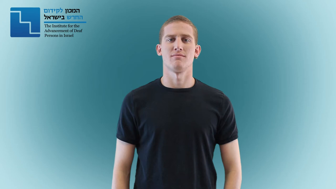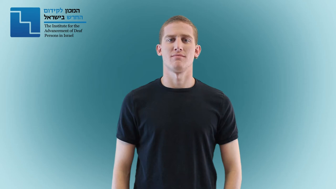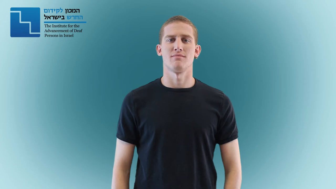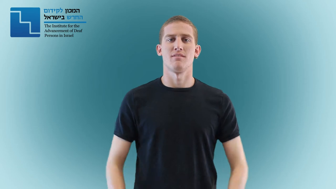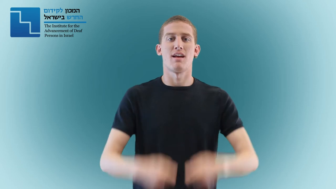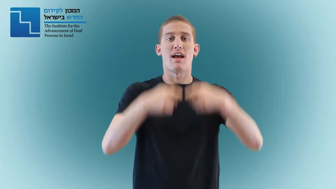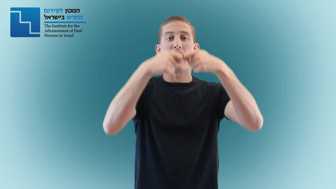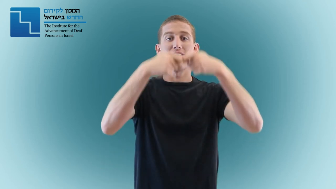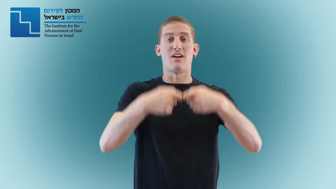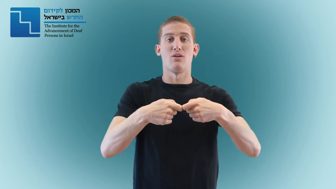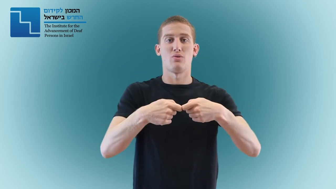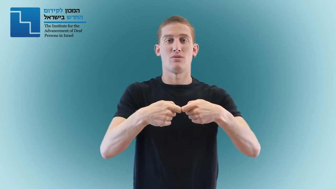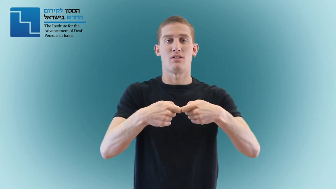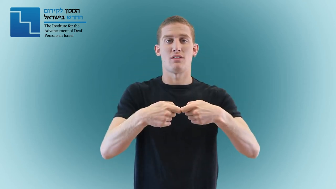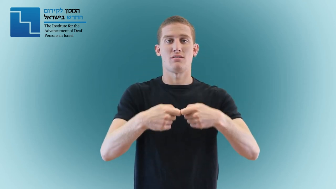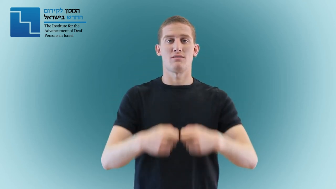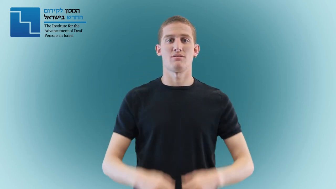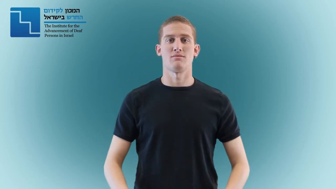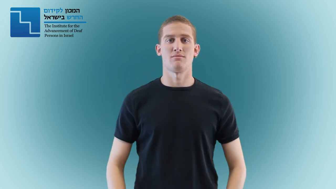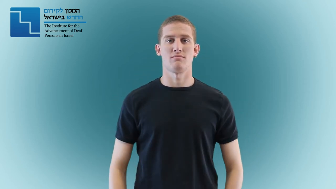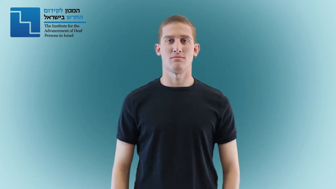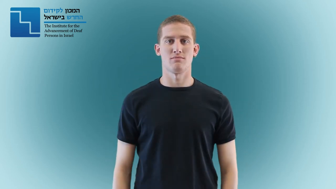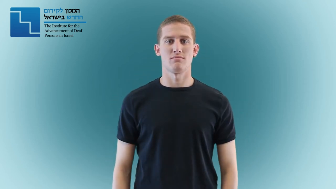חבר (ארגון)